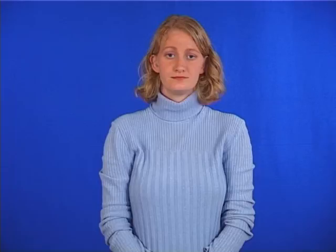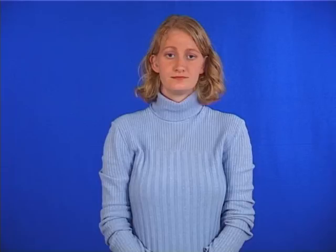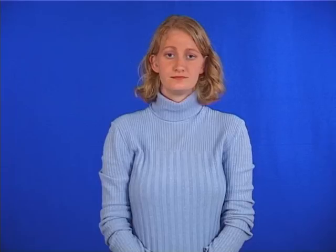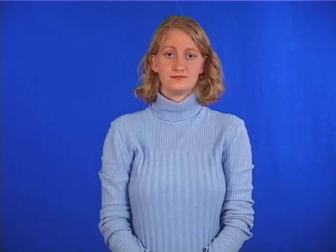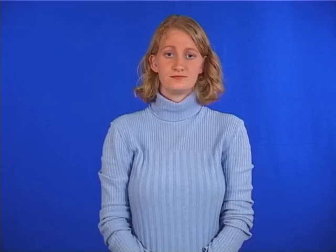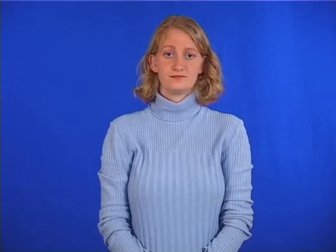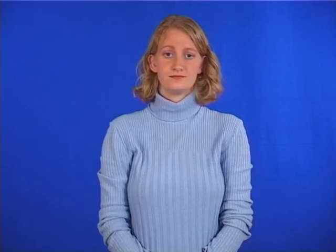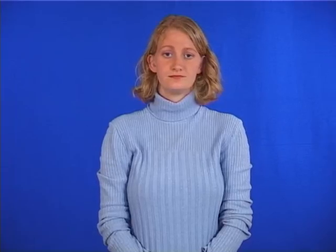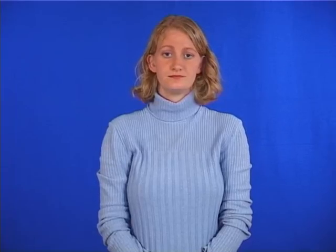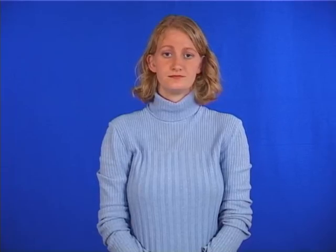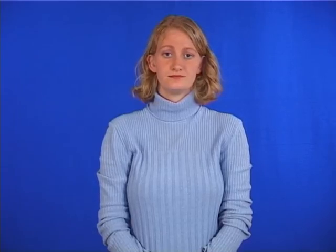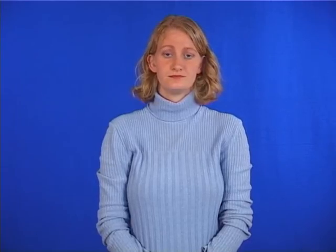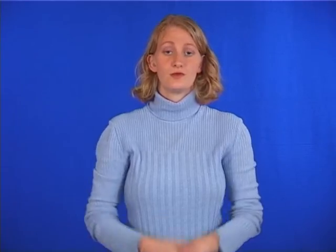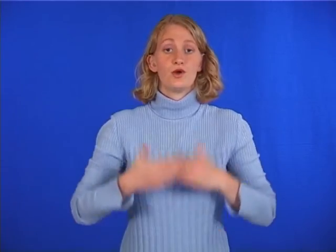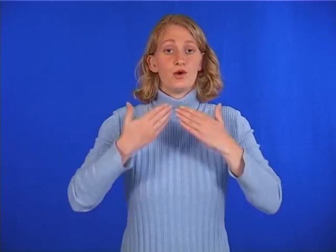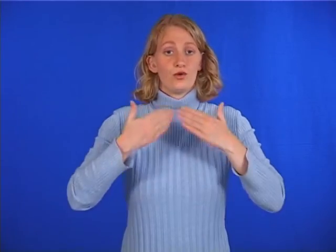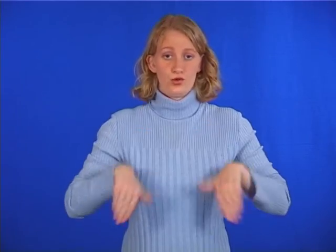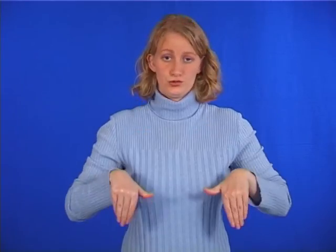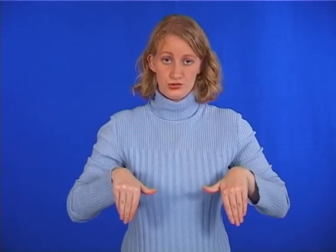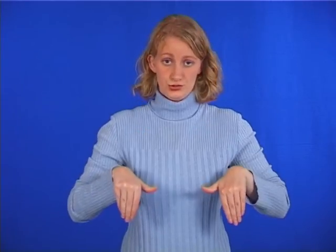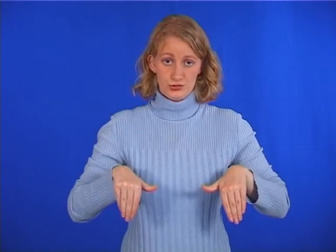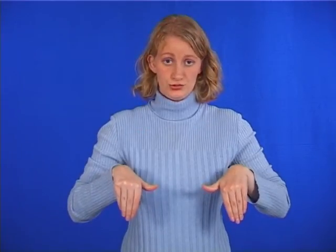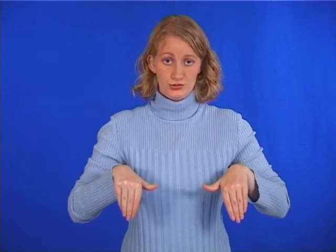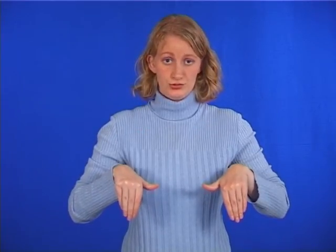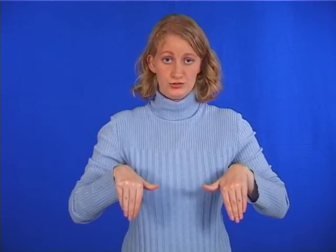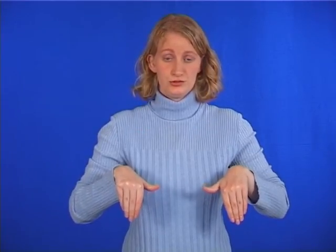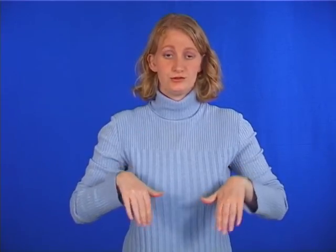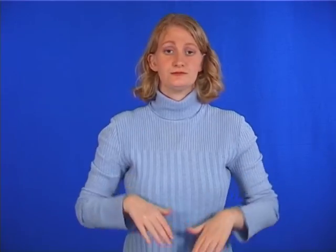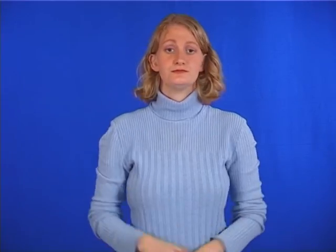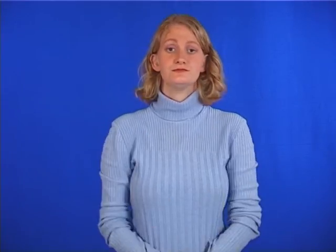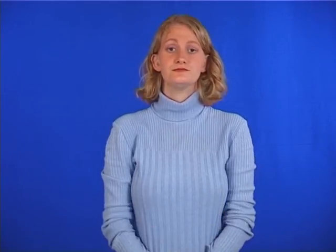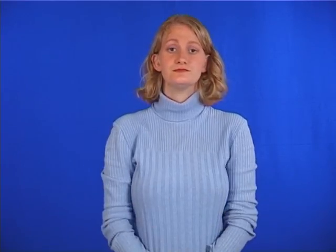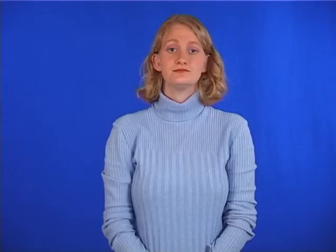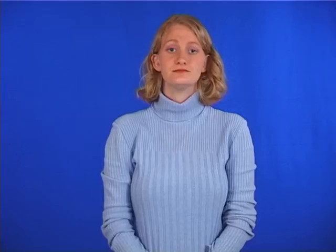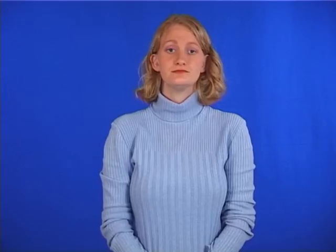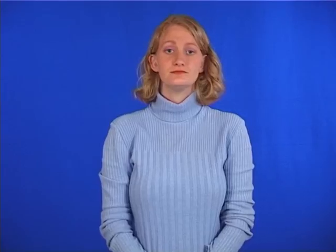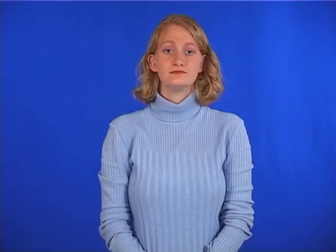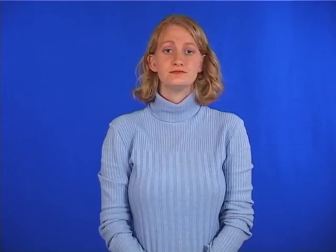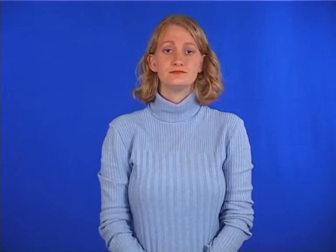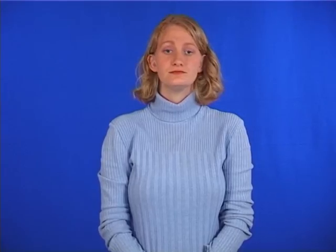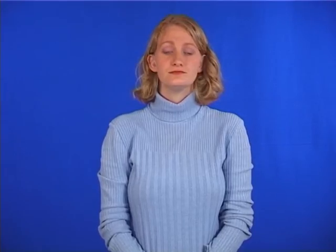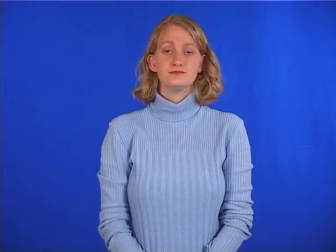hlutlaus